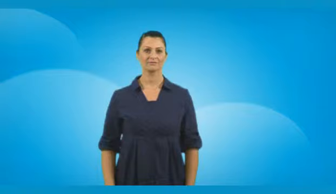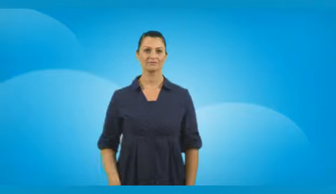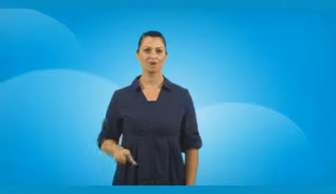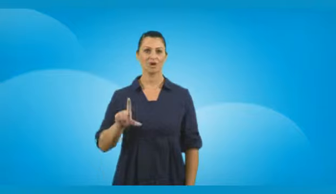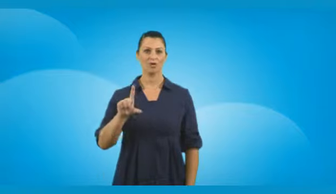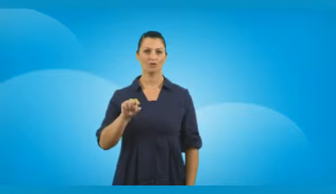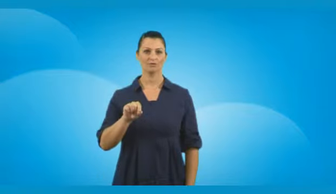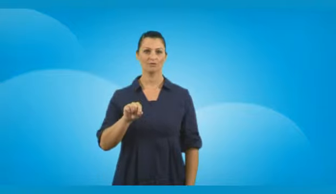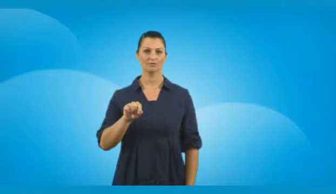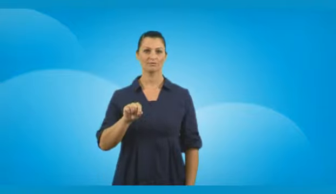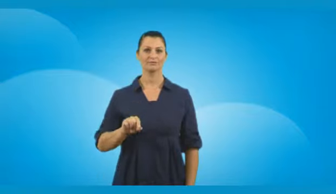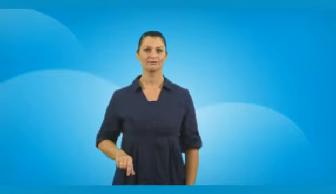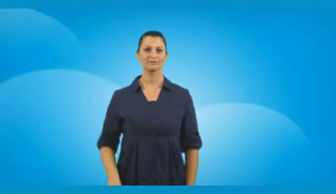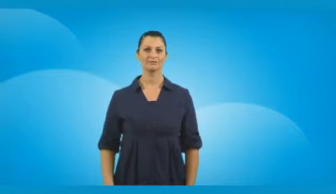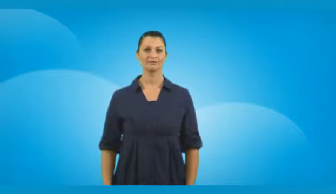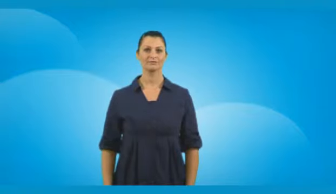Olcsó